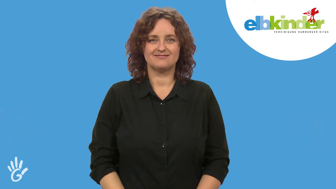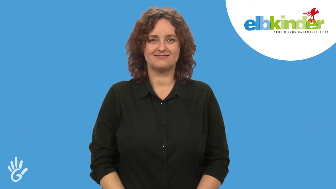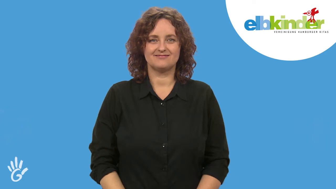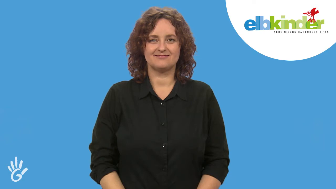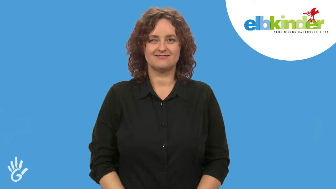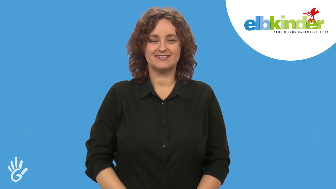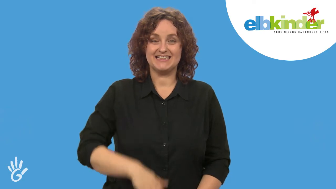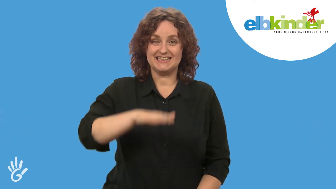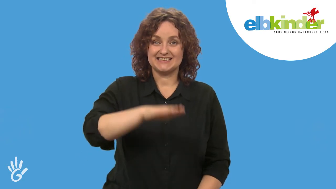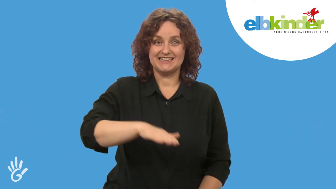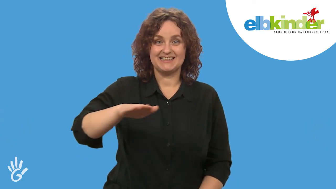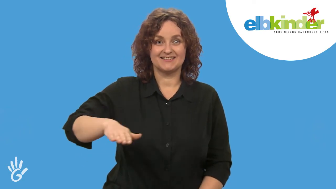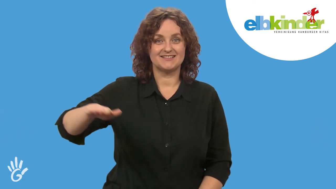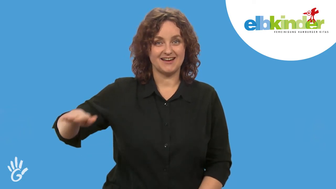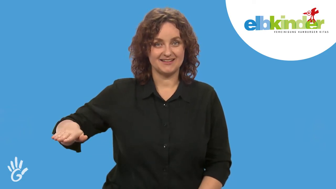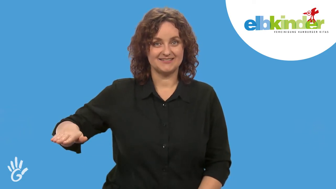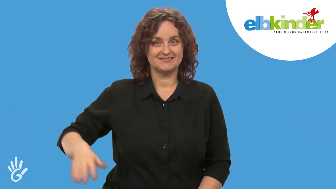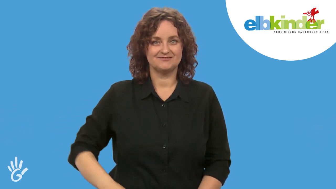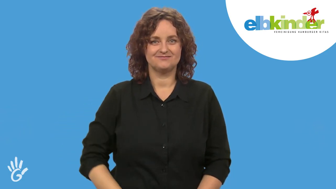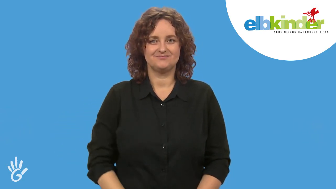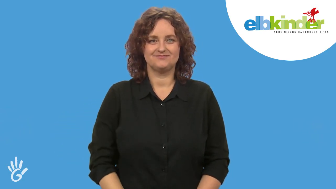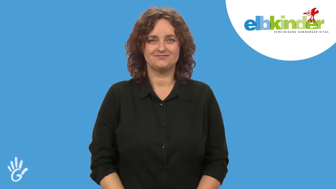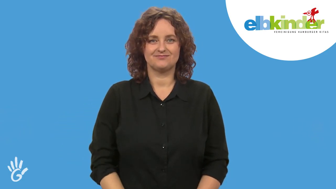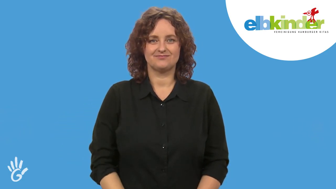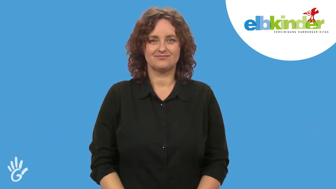Kinder